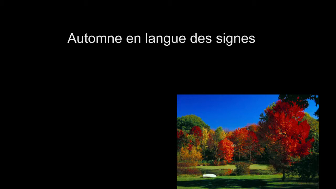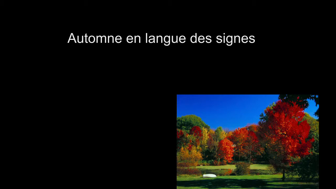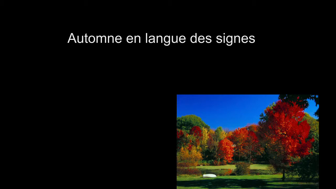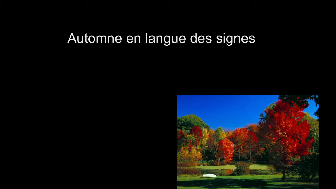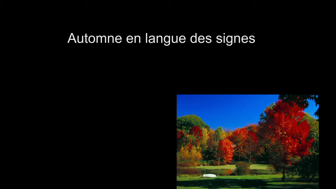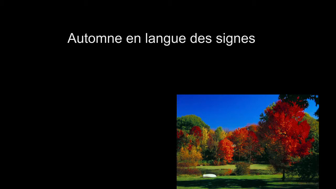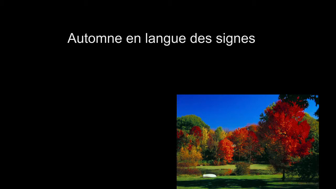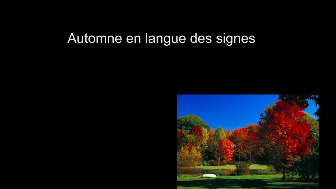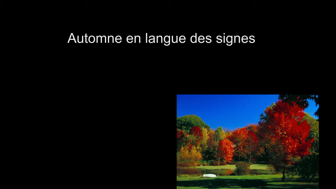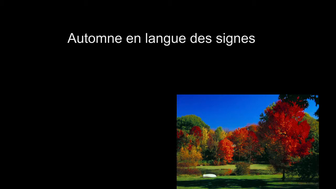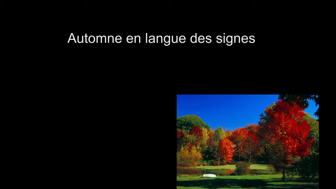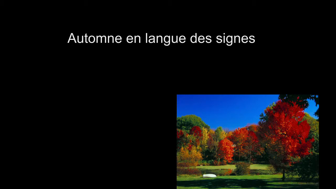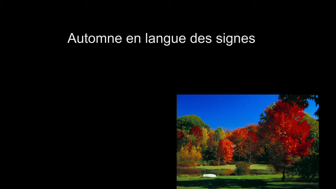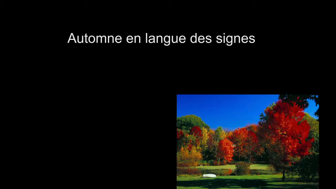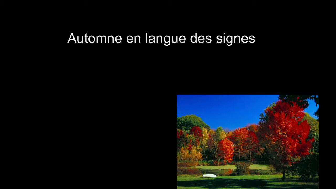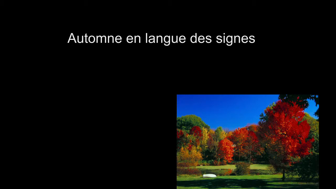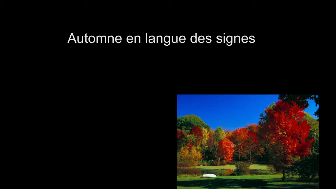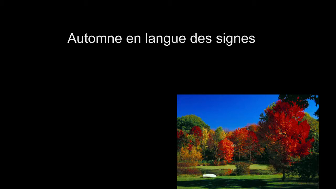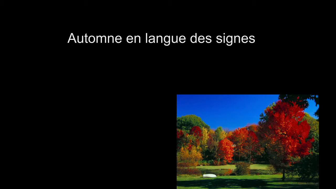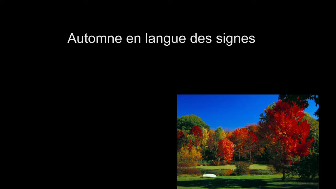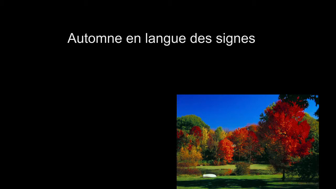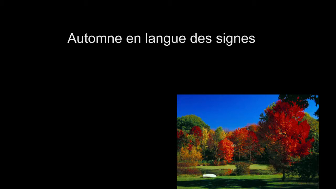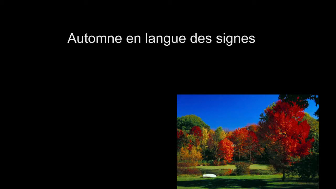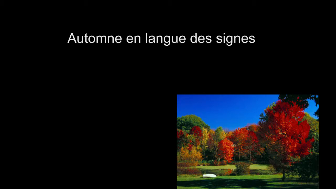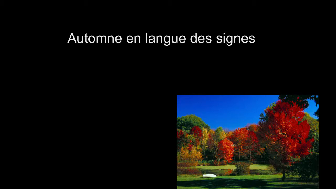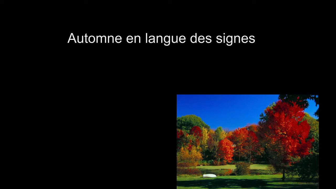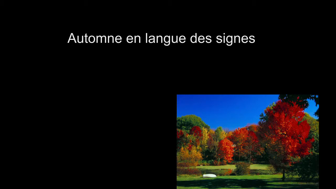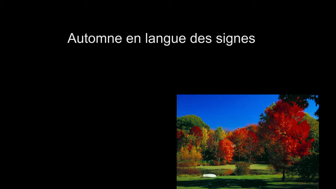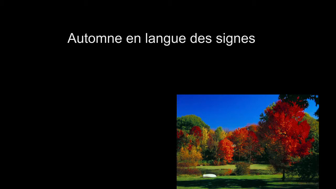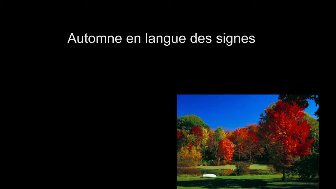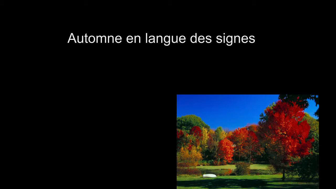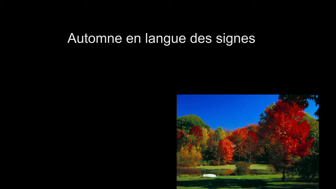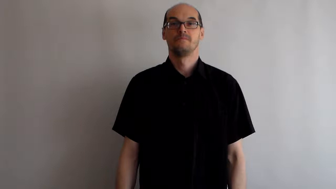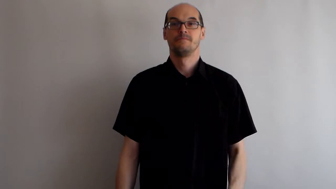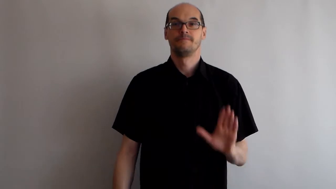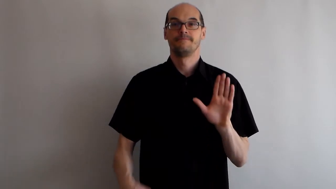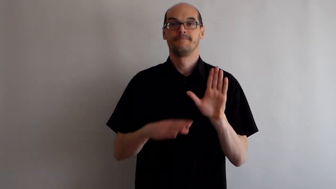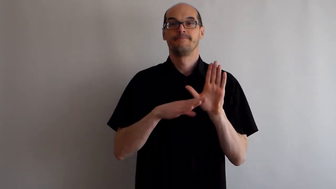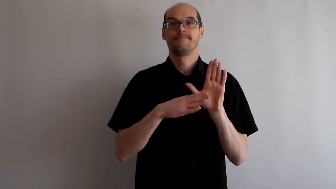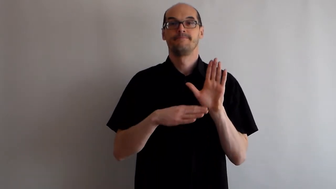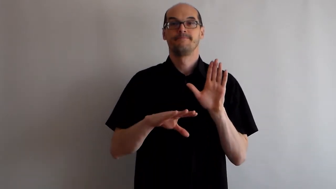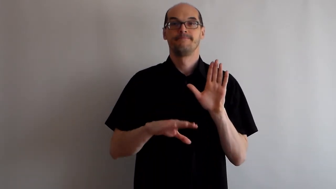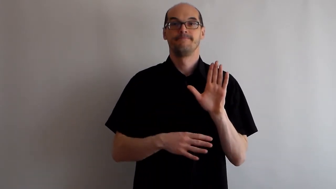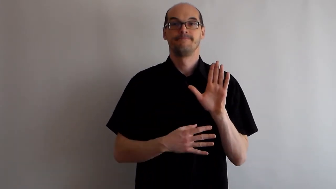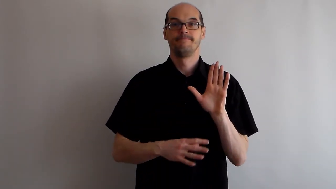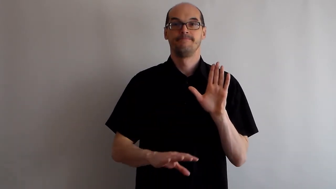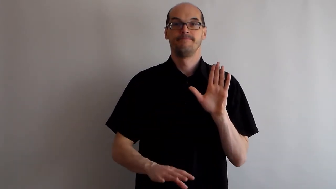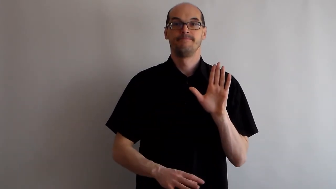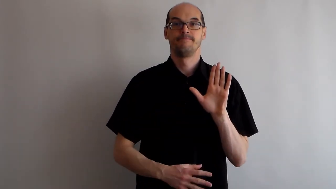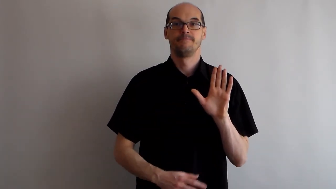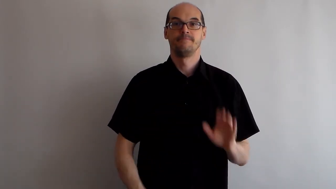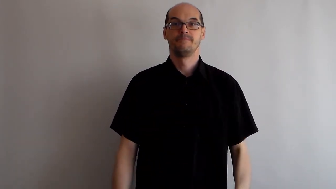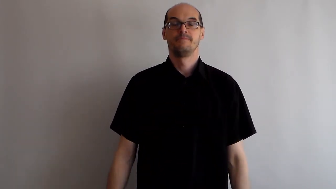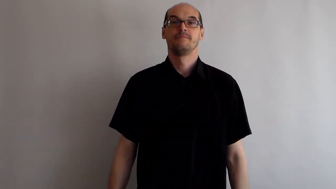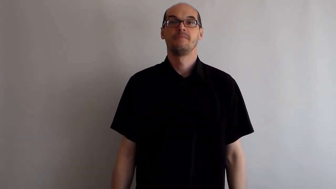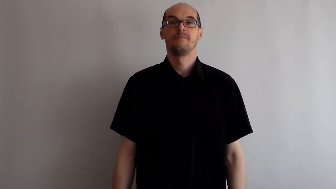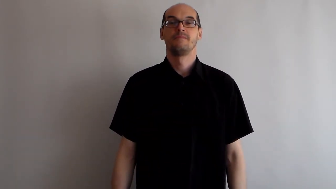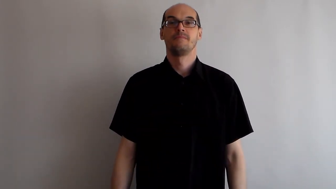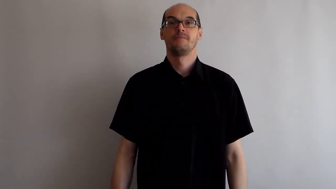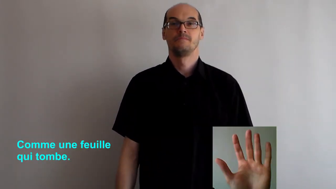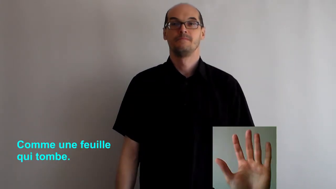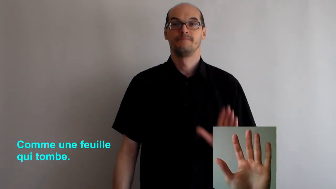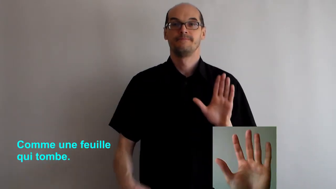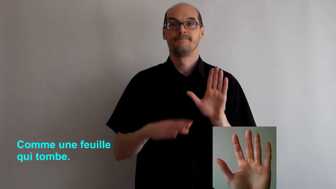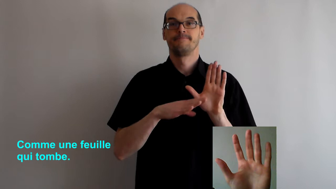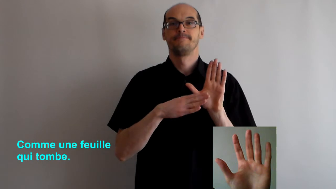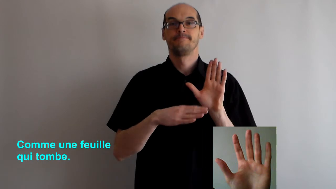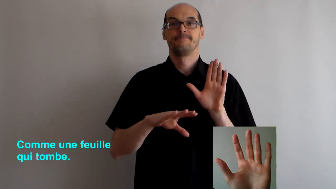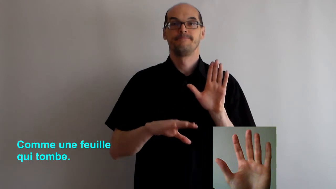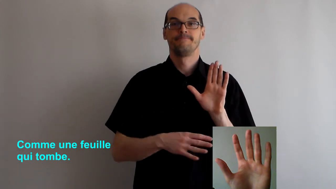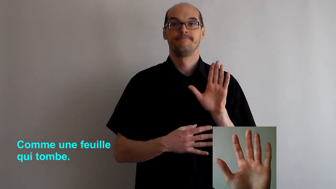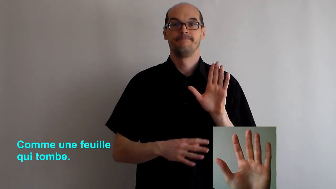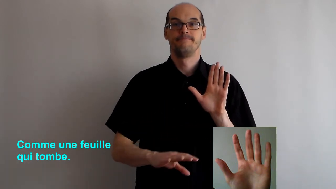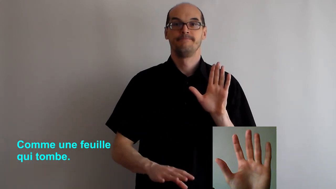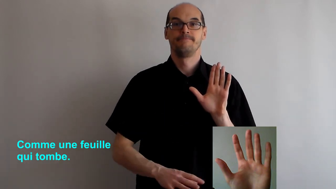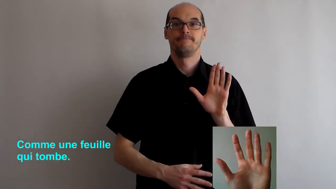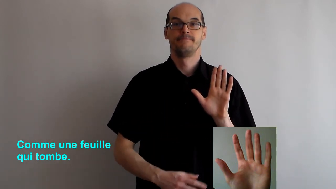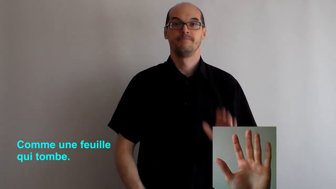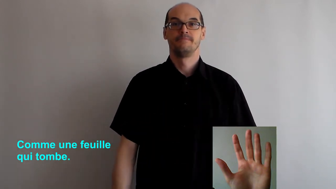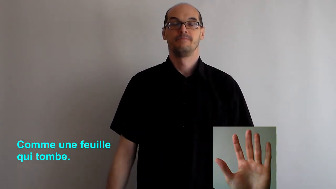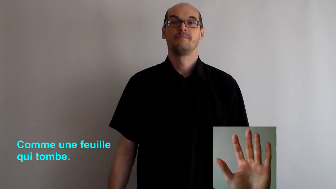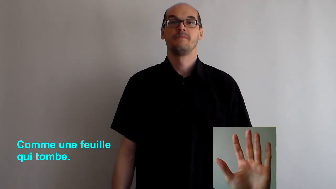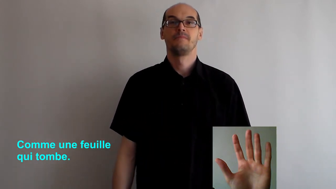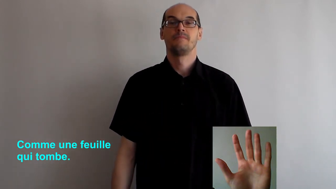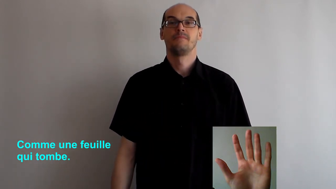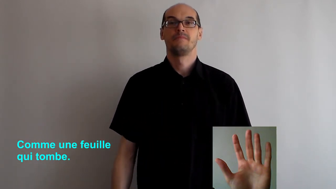Automne